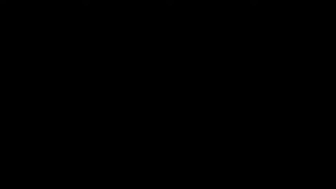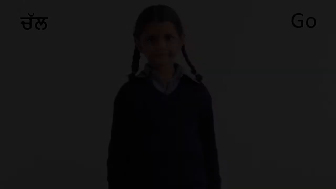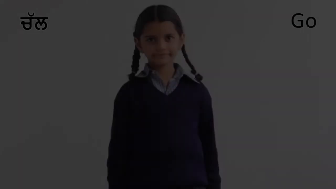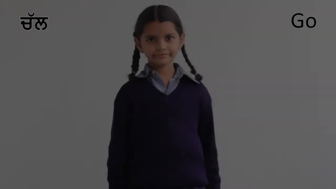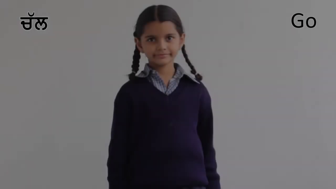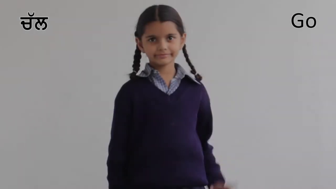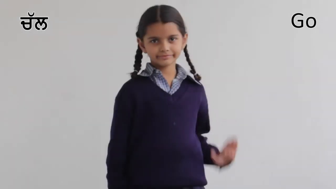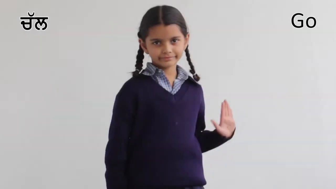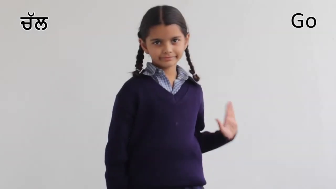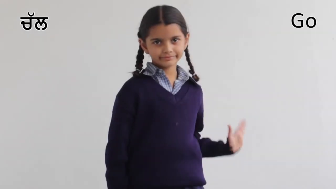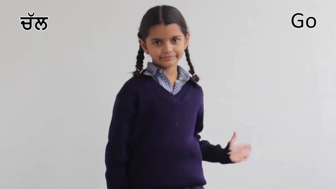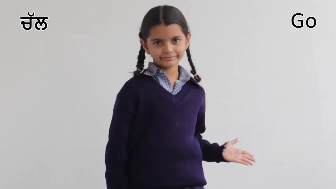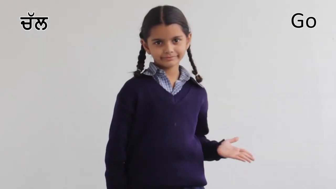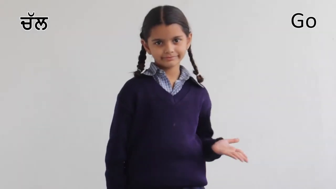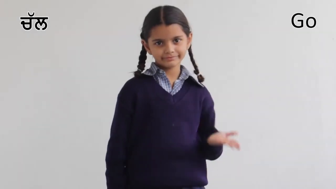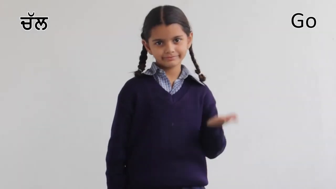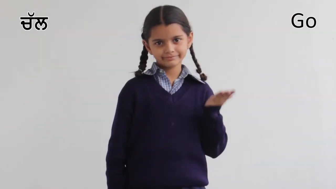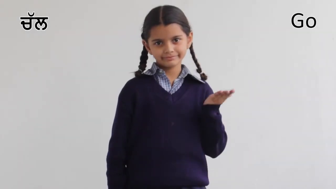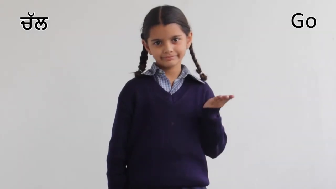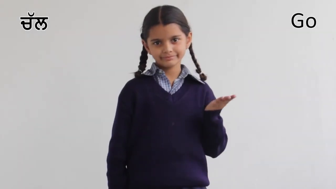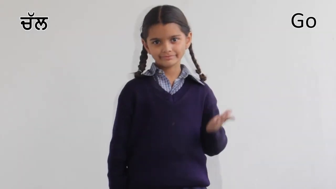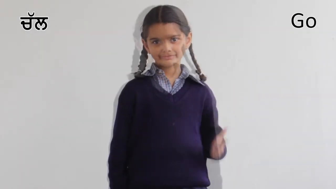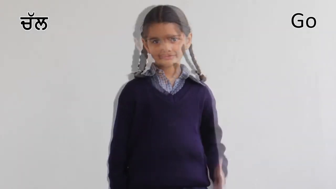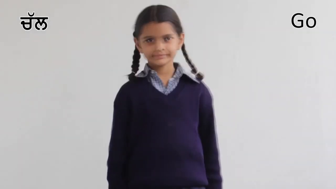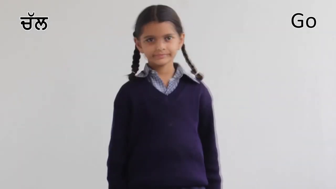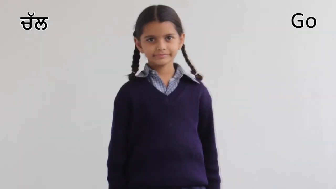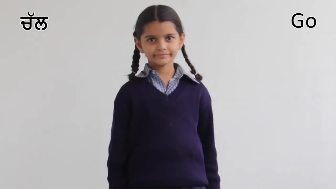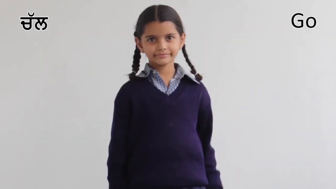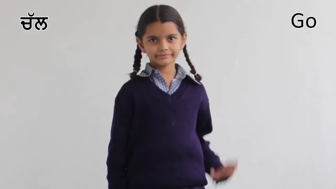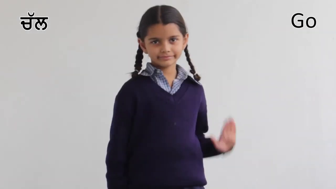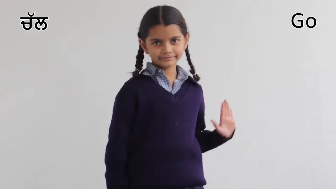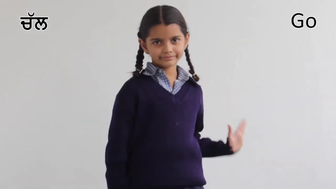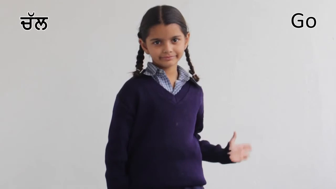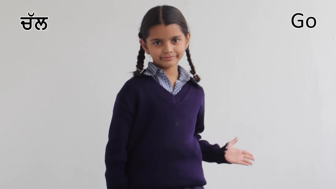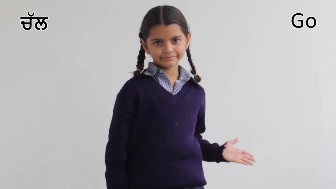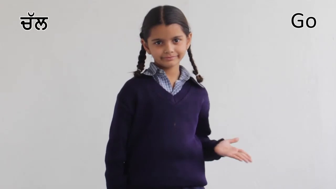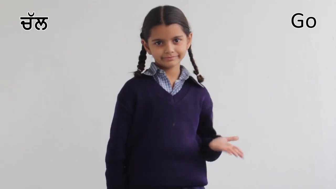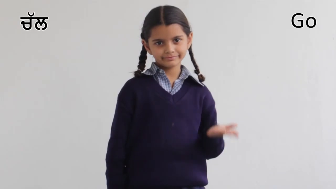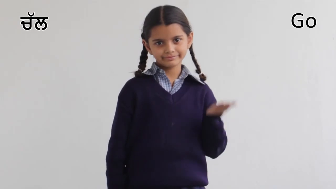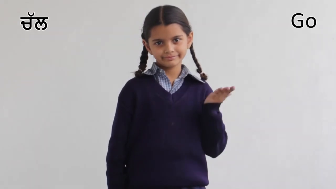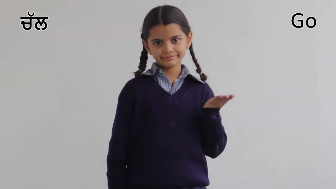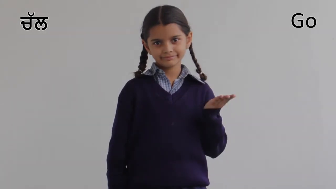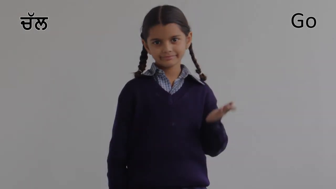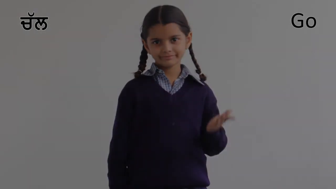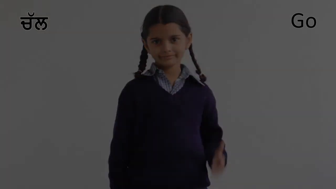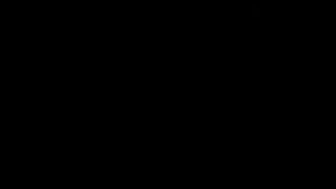ਚੱਲ